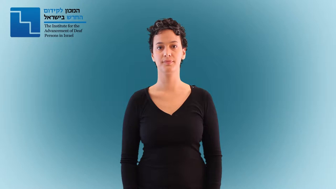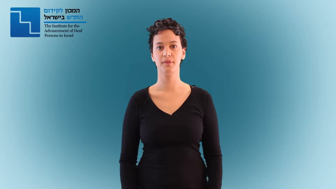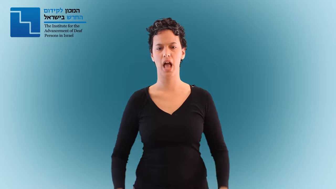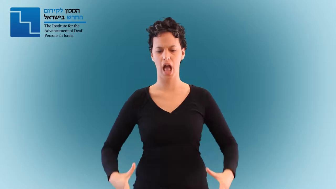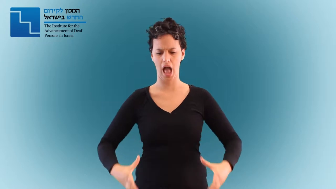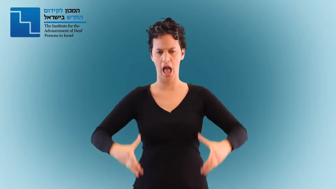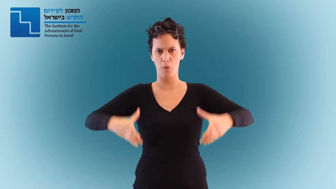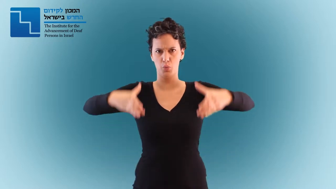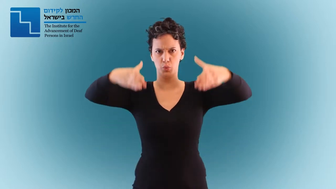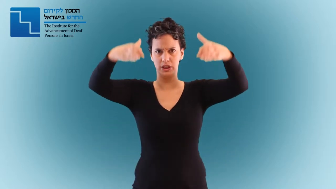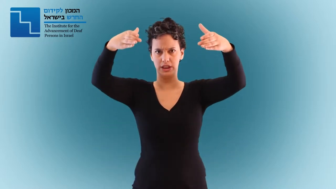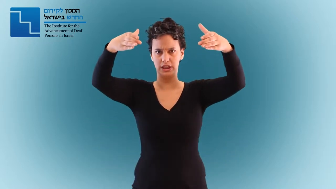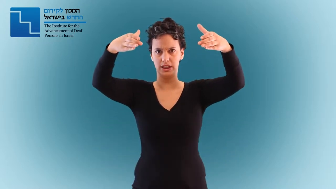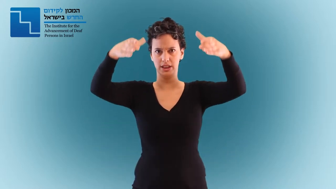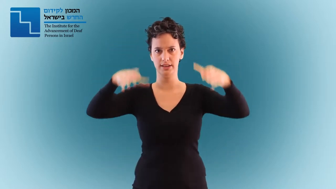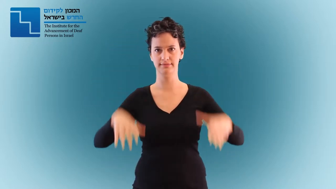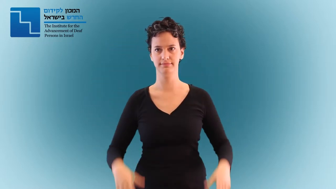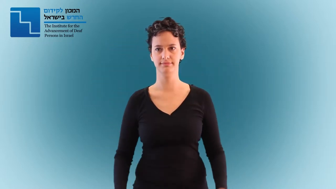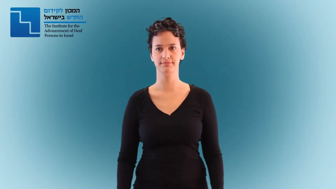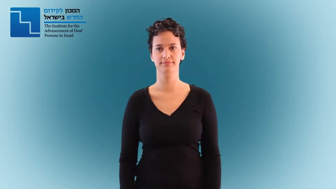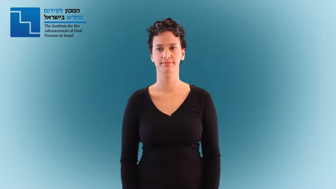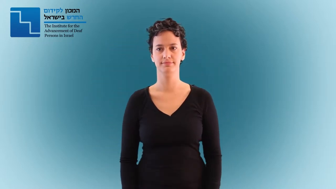עמוד